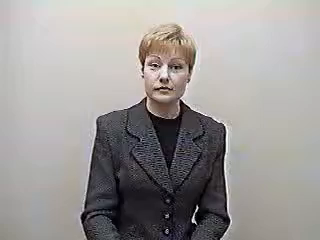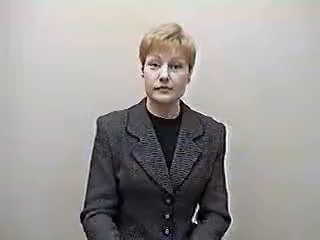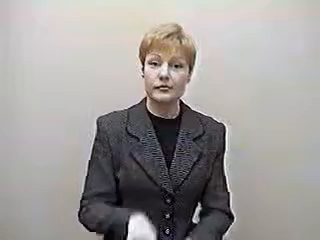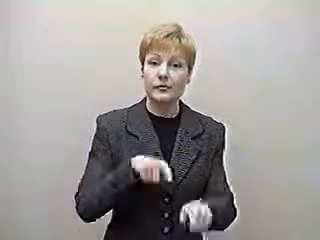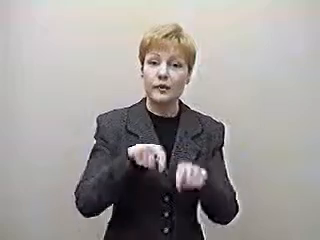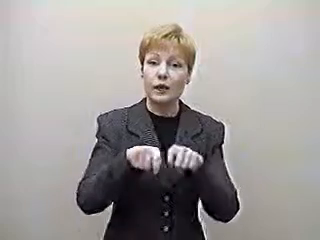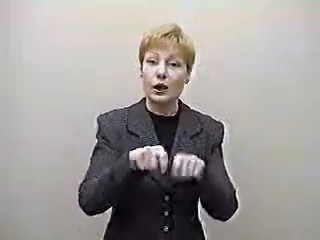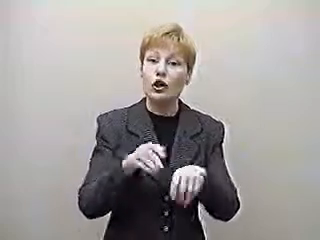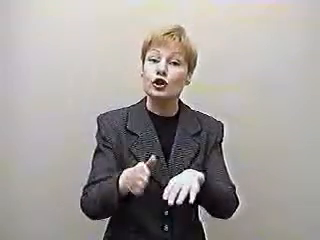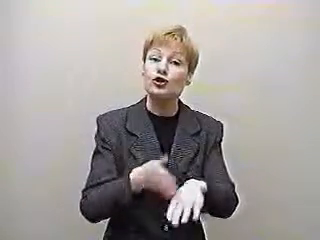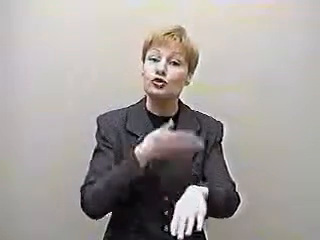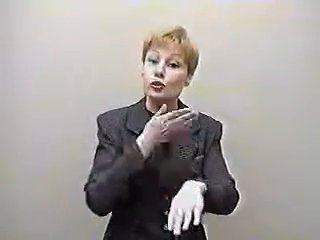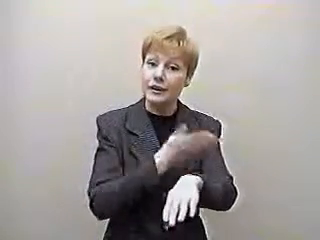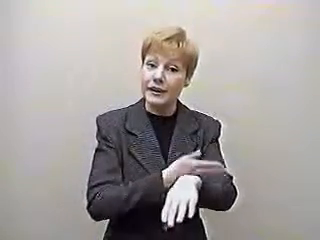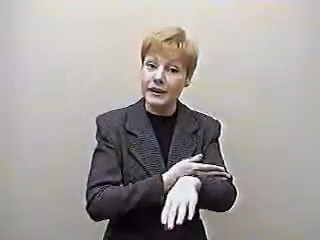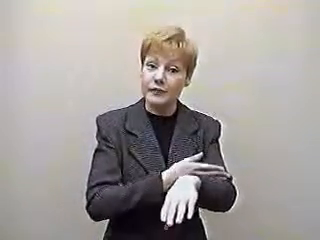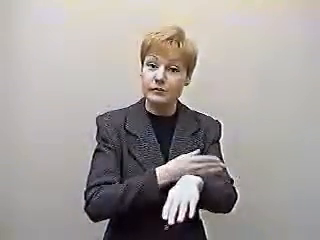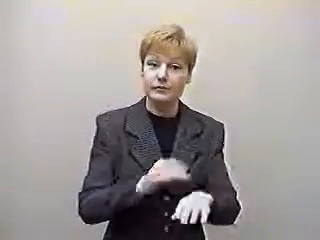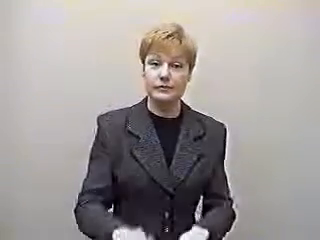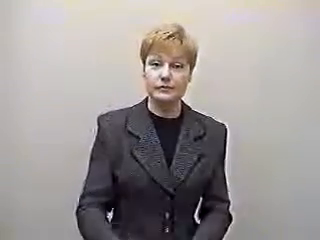чулки